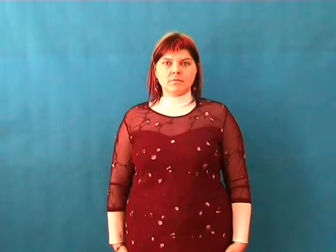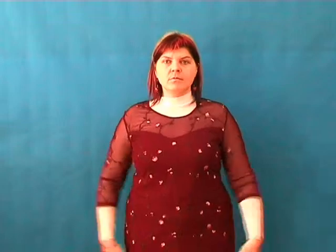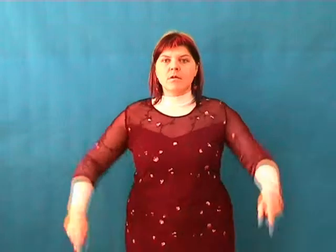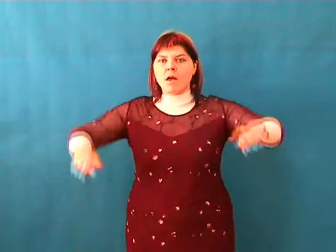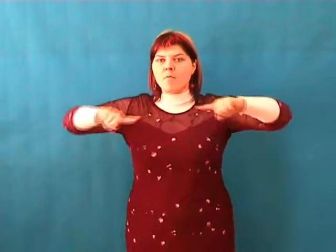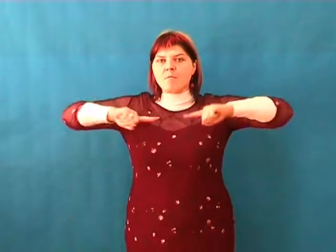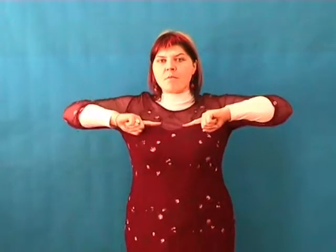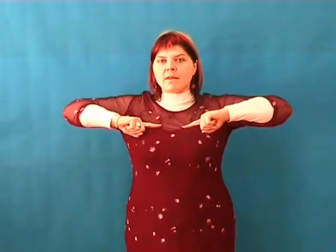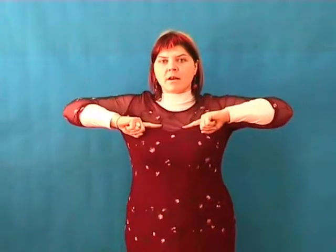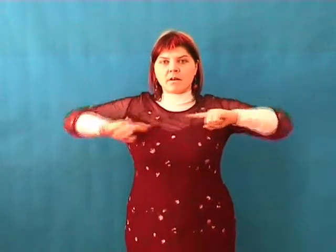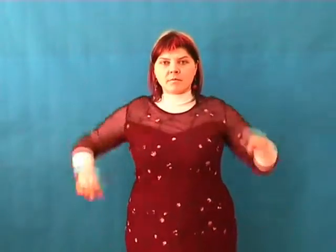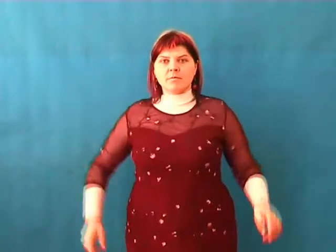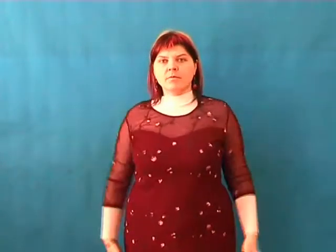meta